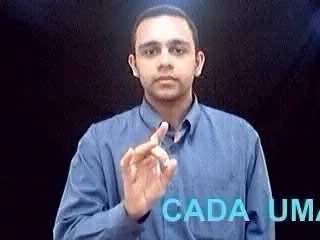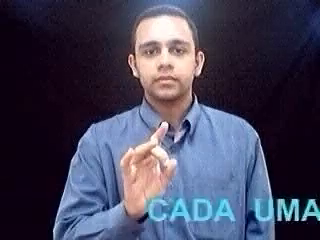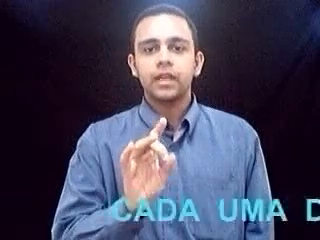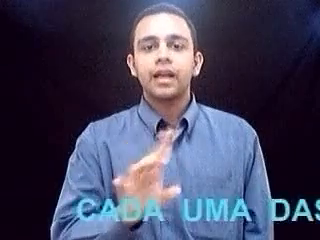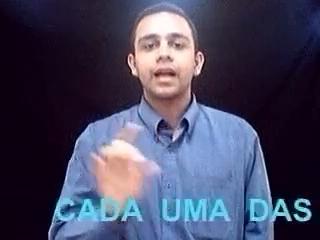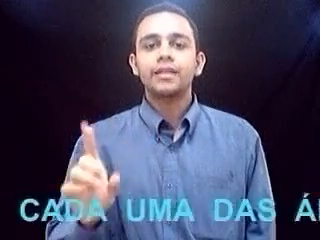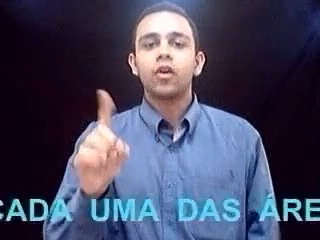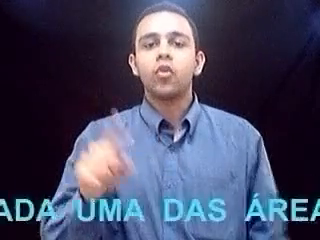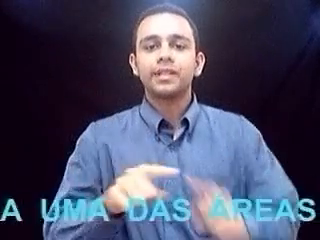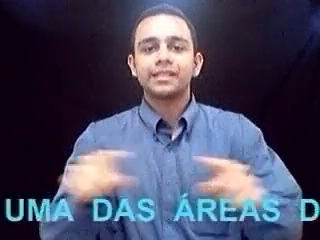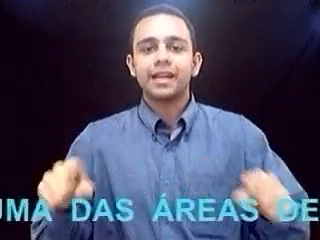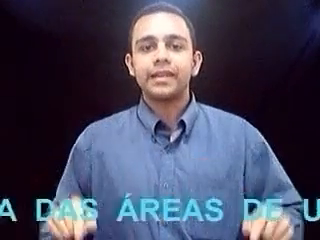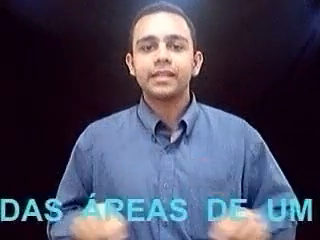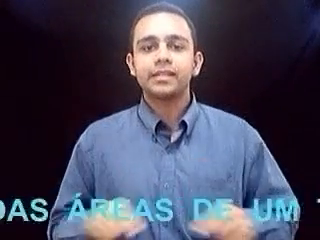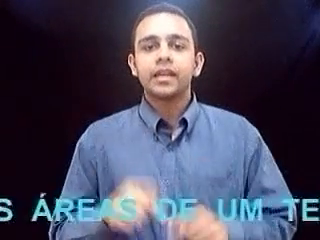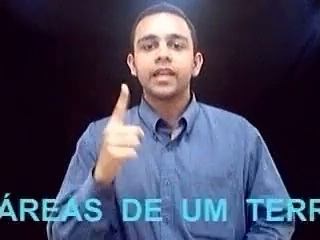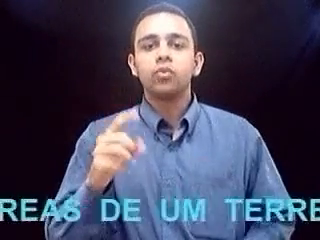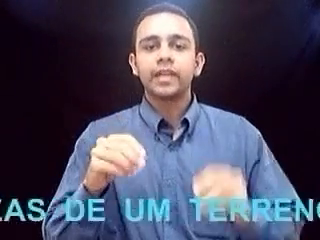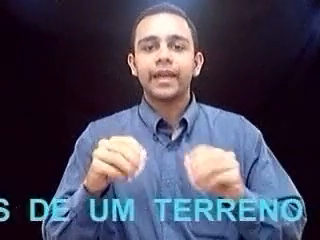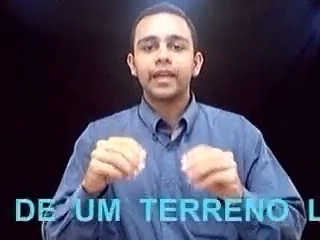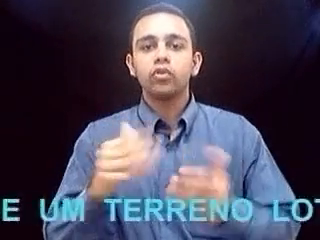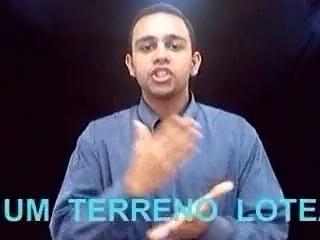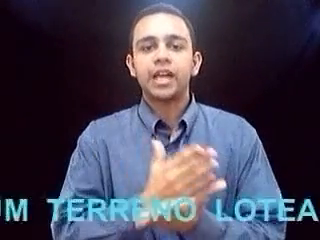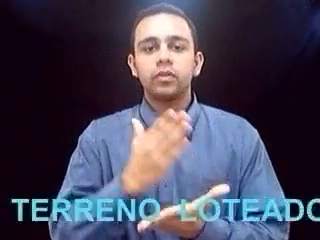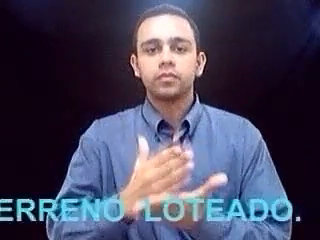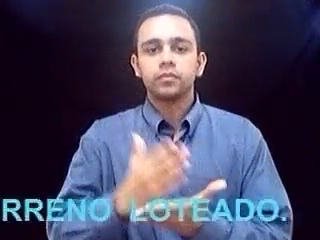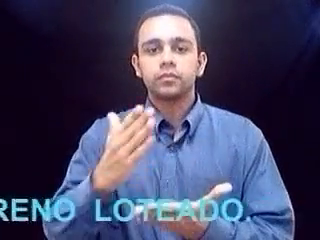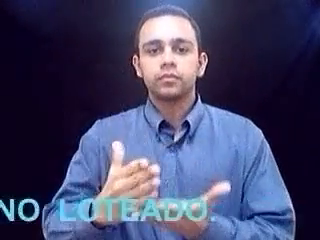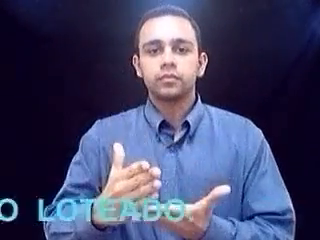llote